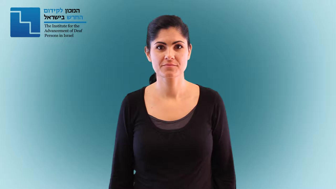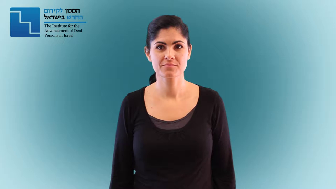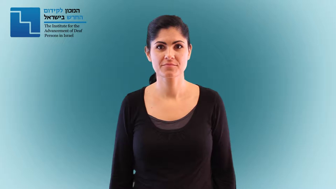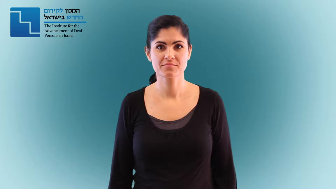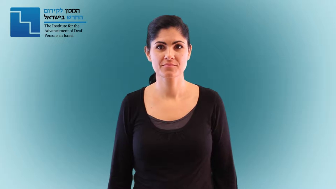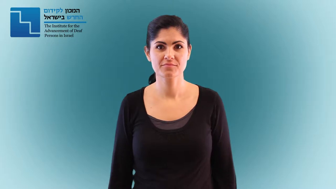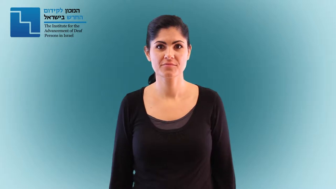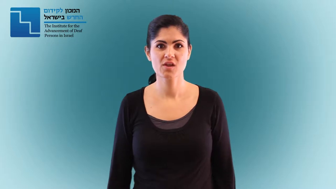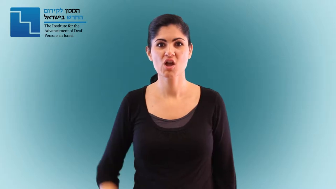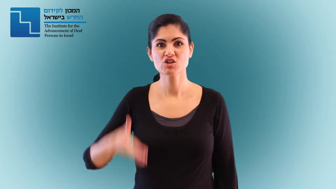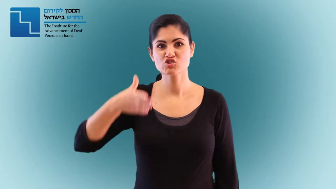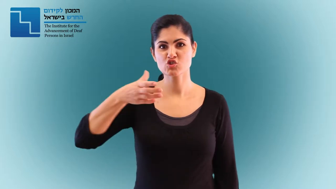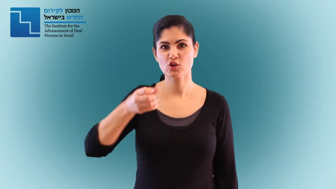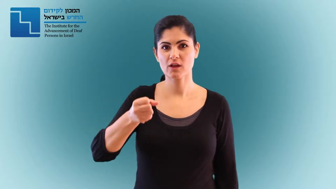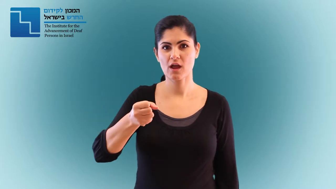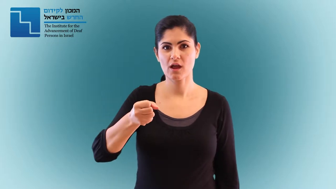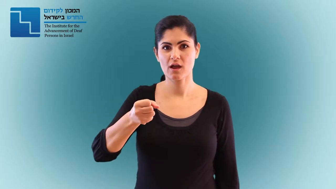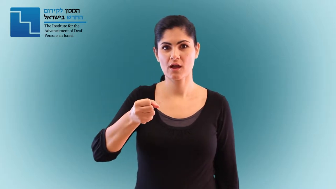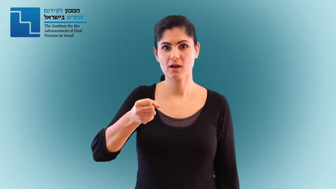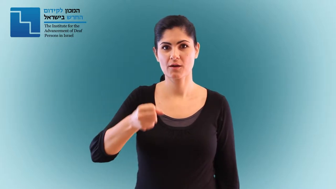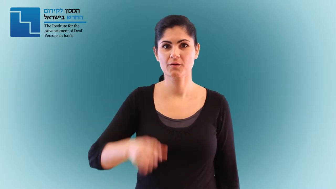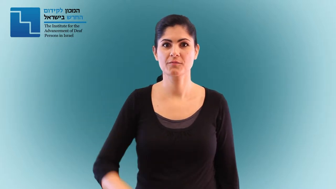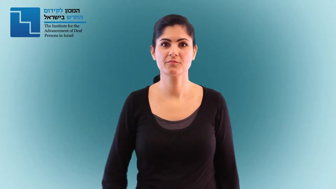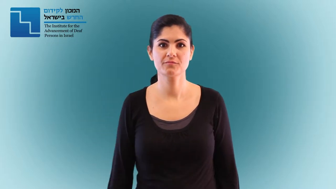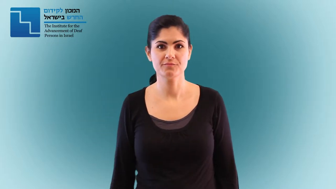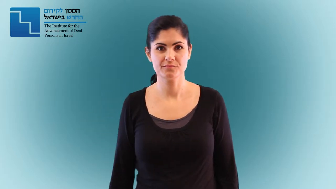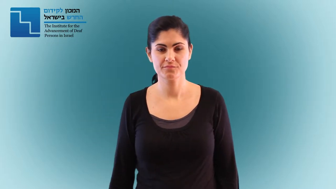סודה